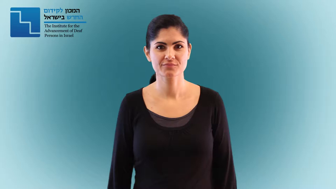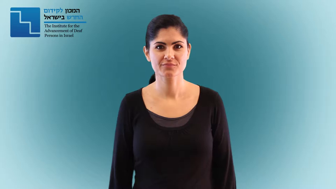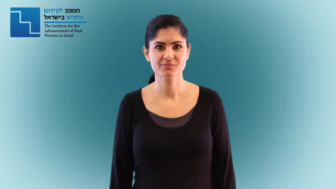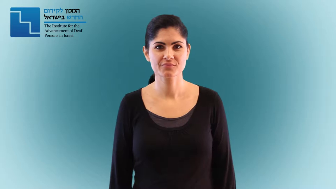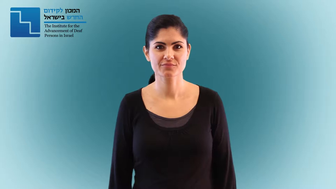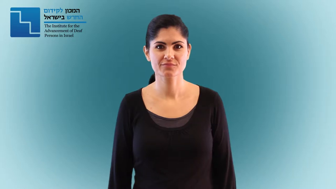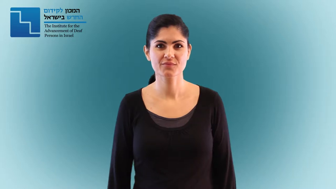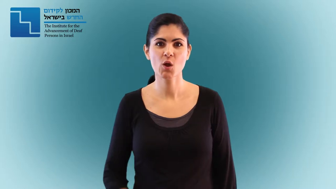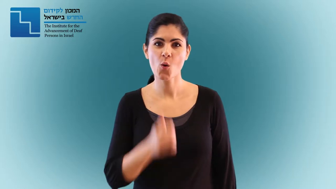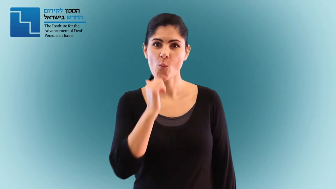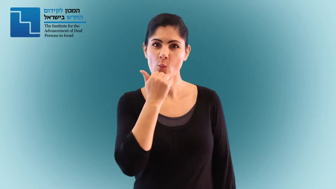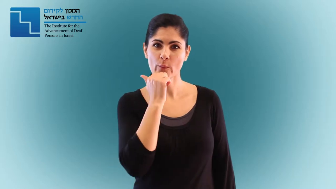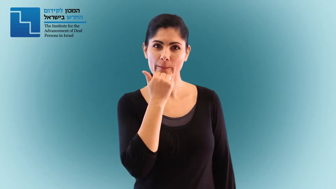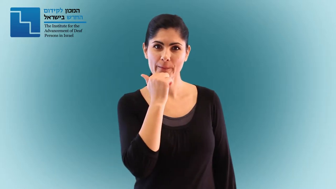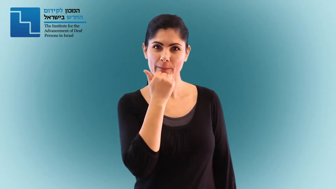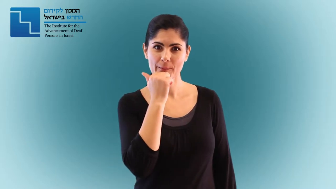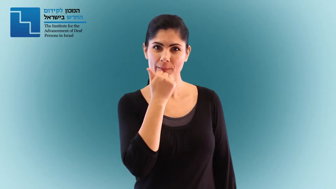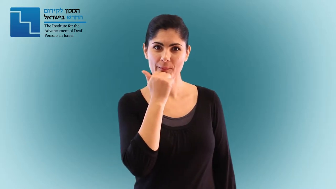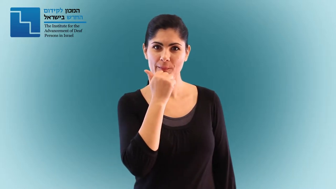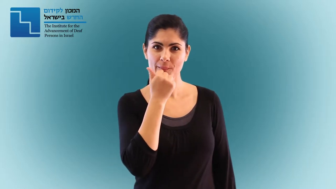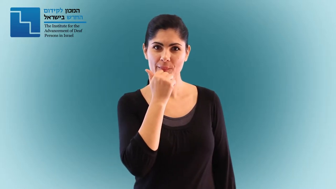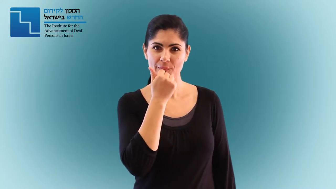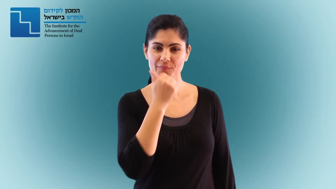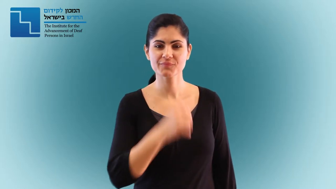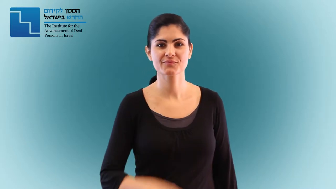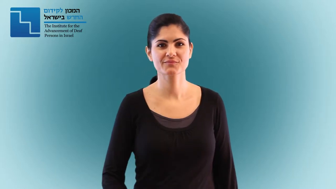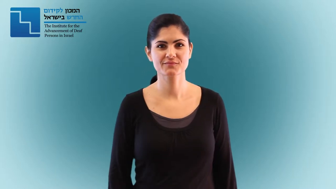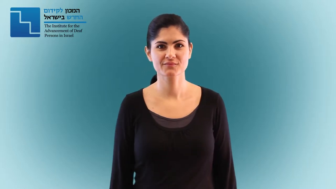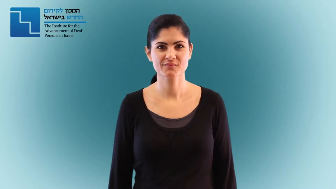חום